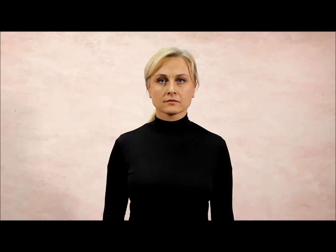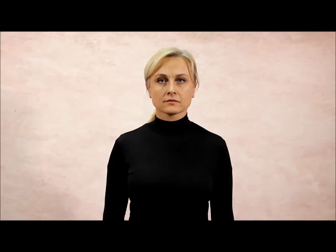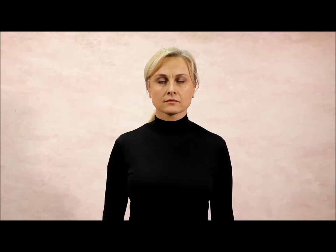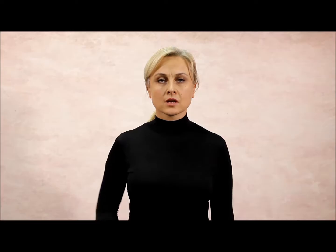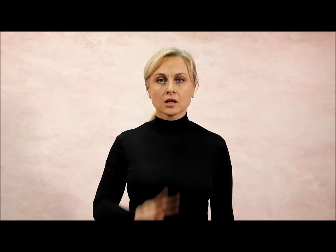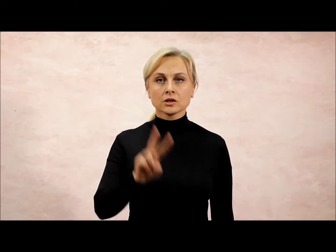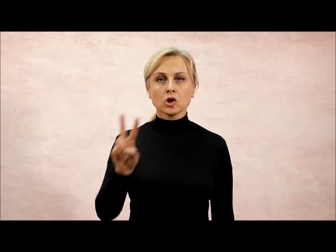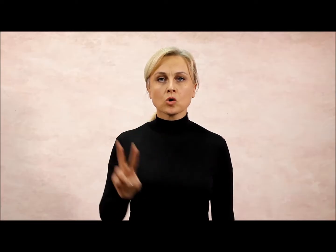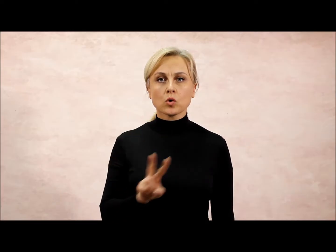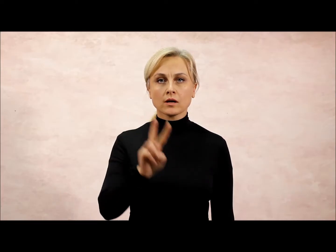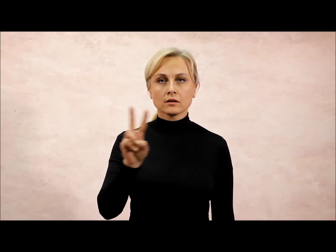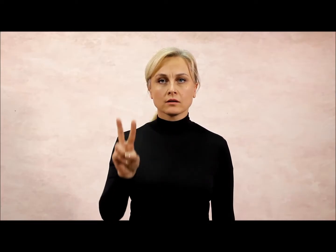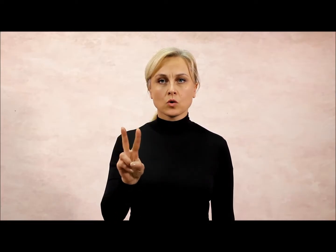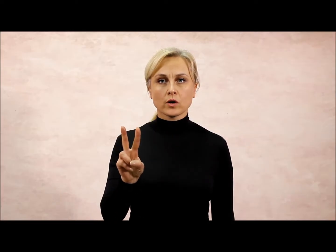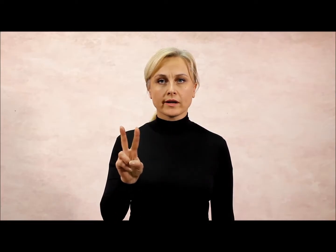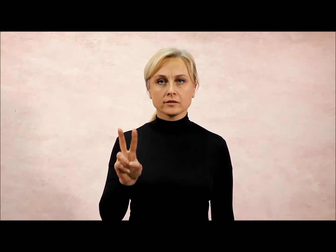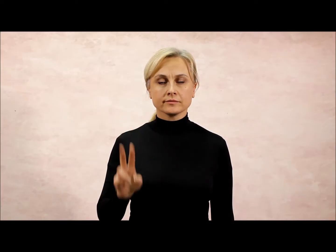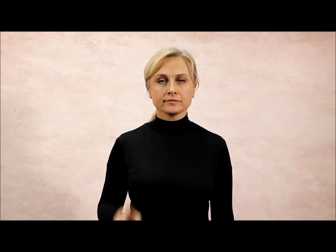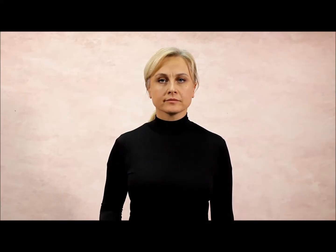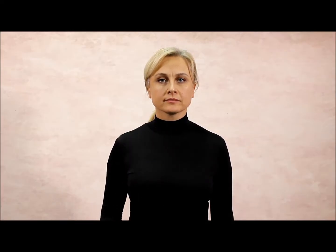Doua ore